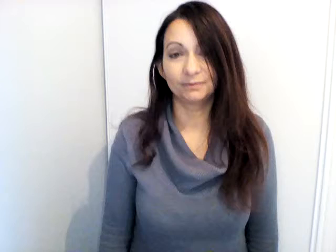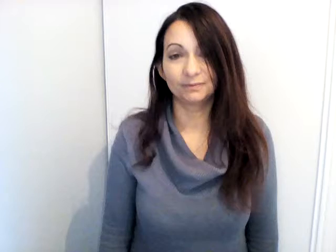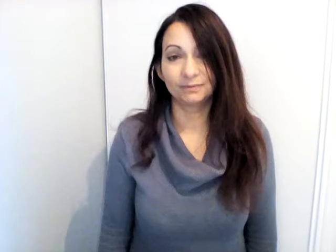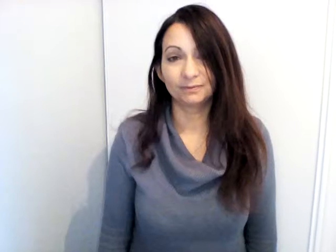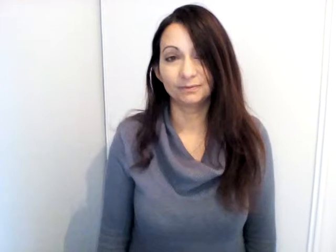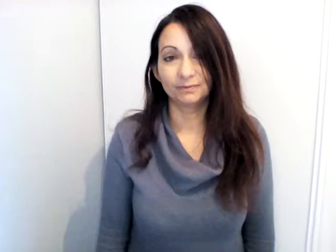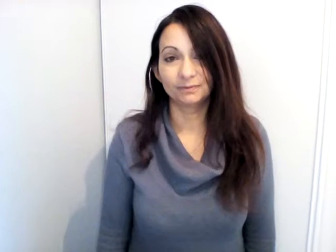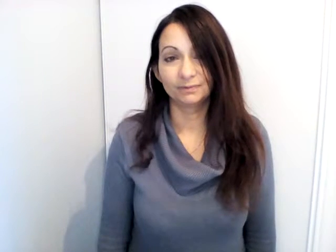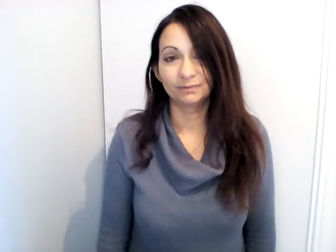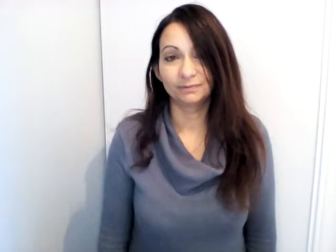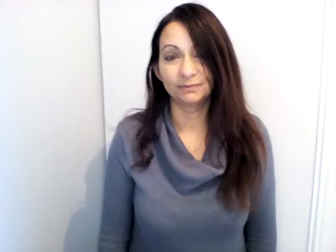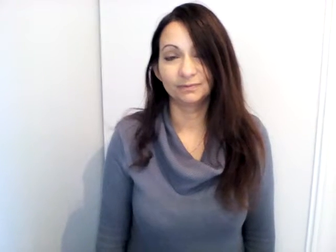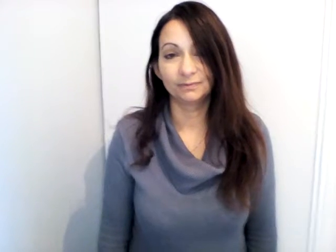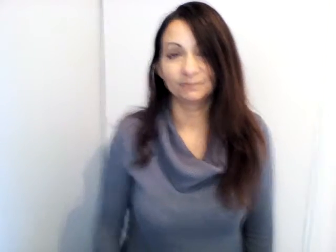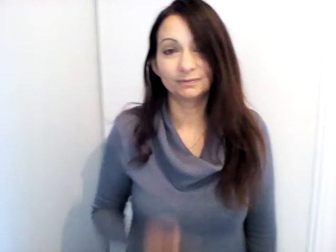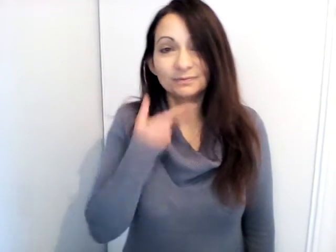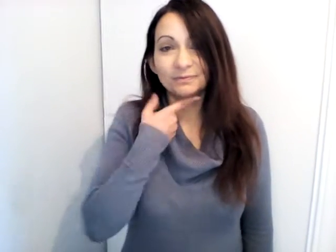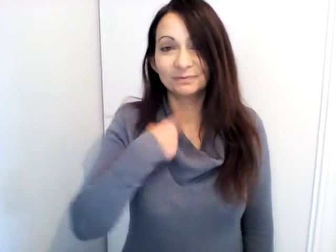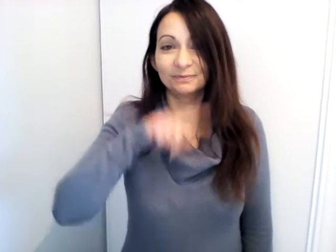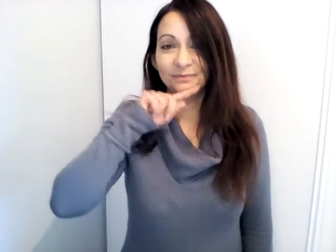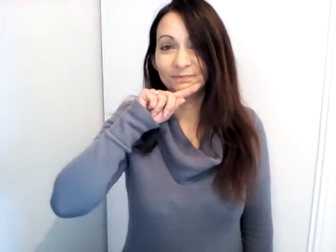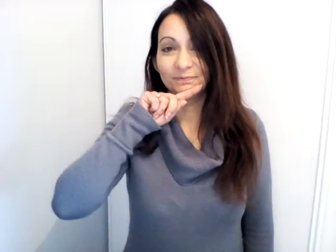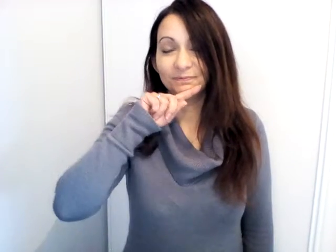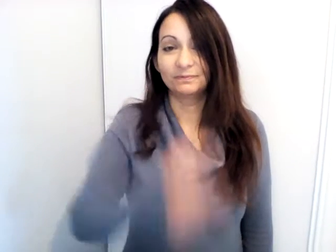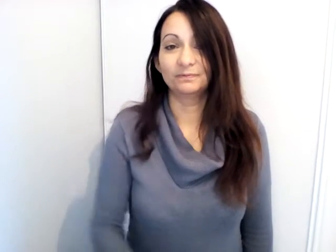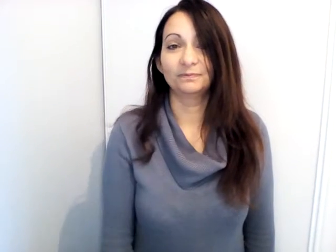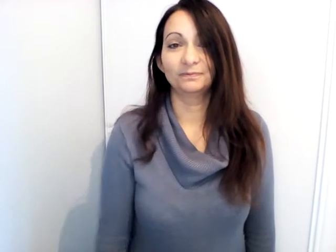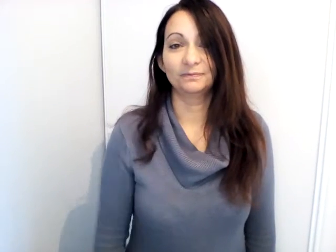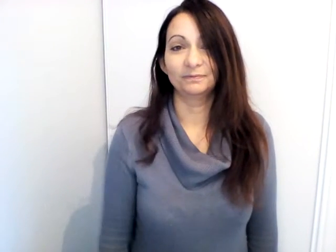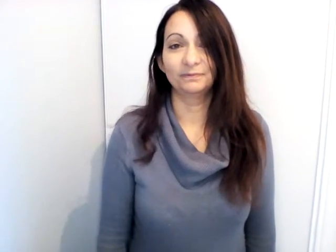Apéritif